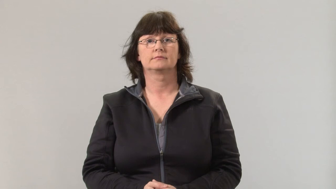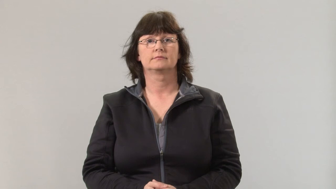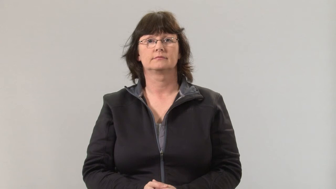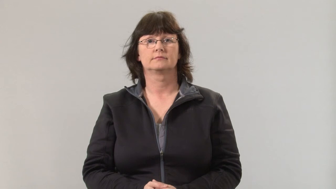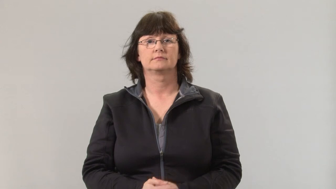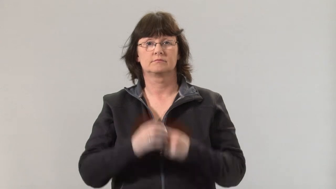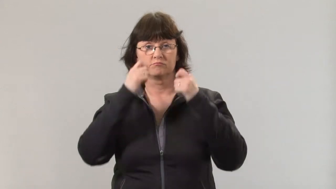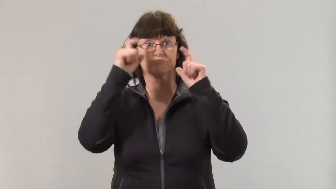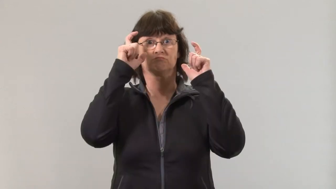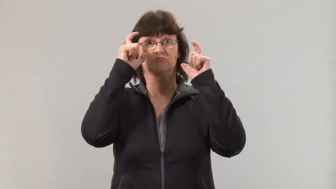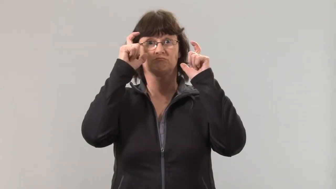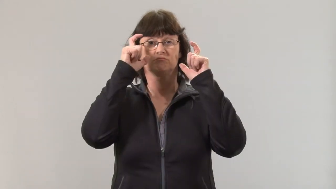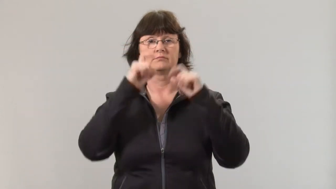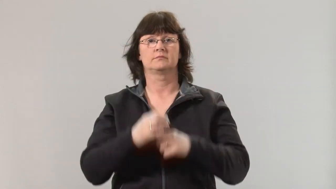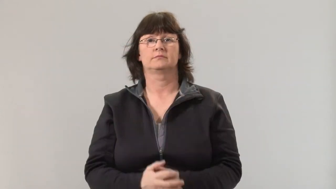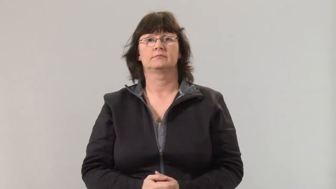Meðvitund